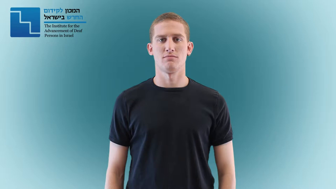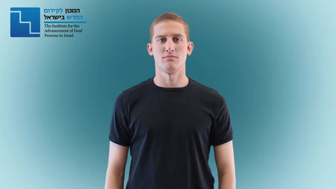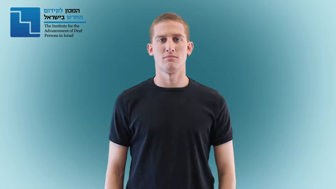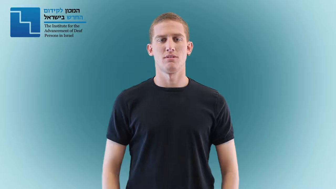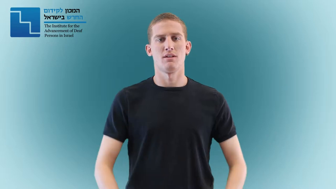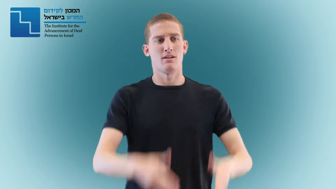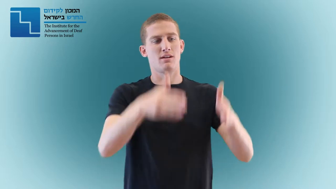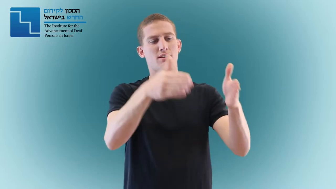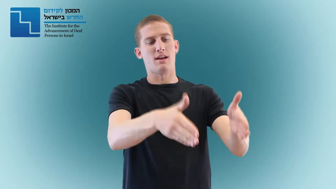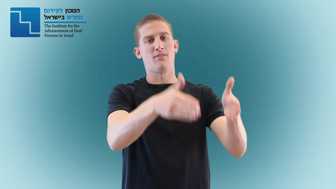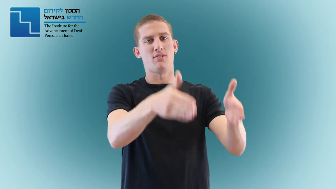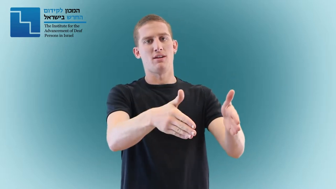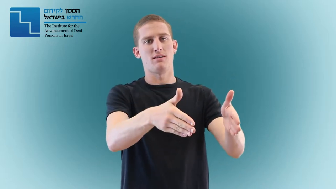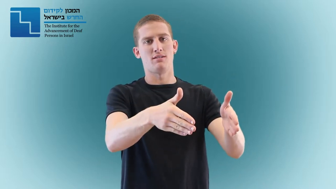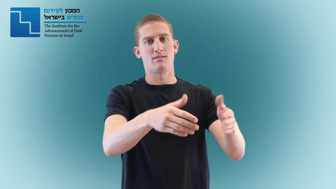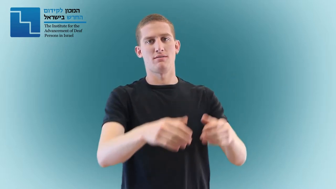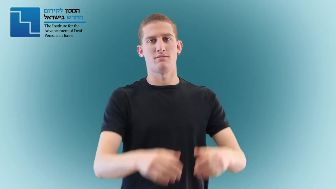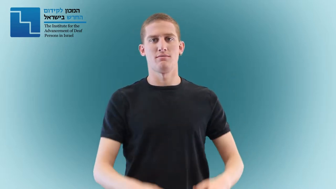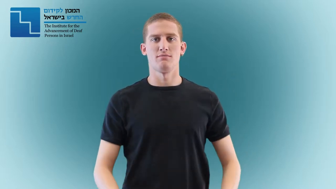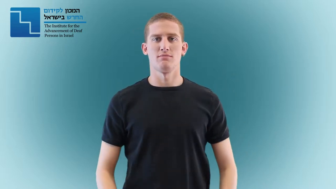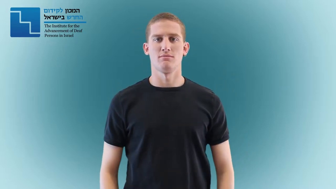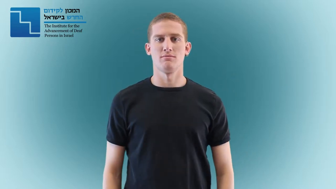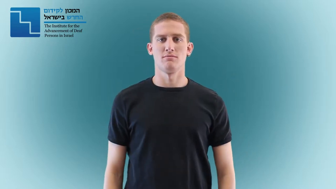קבר